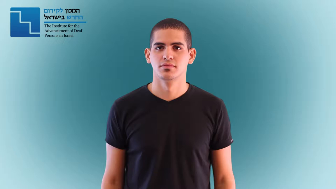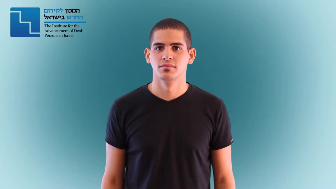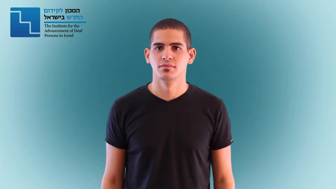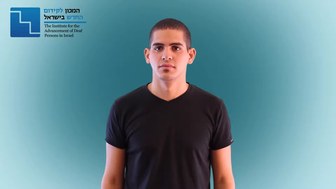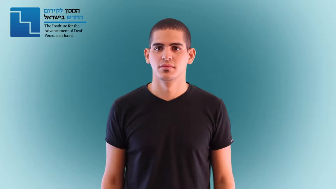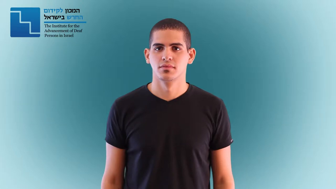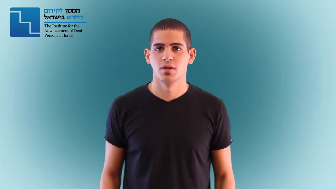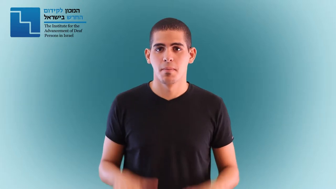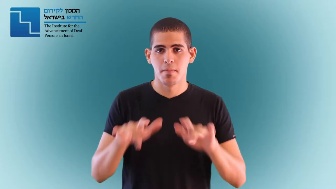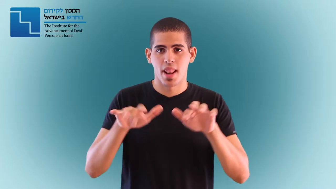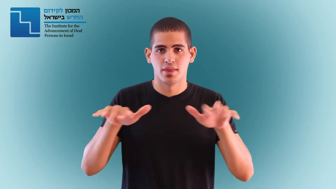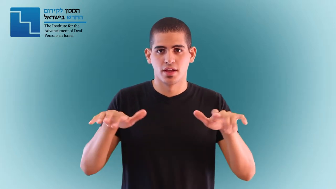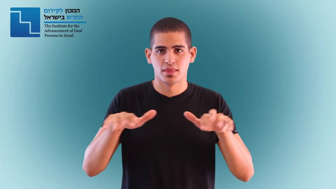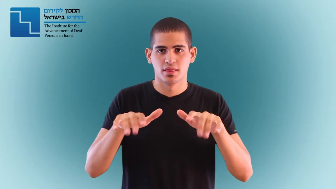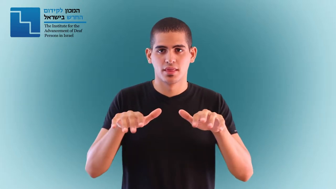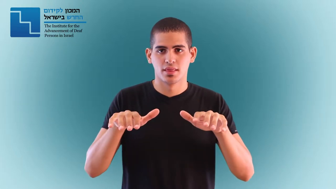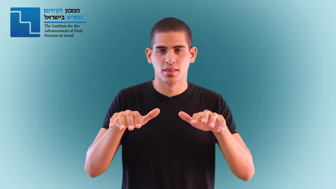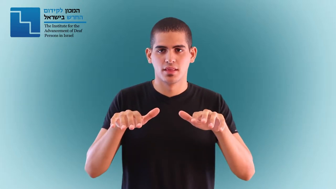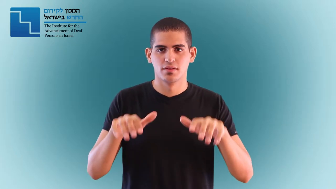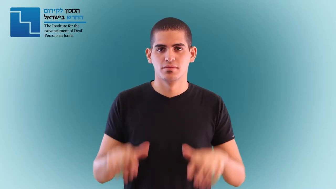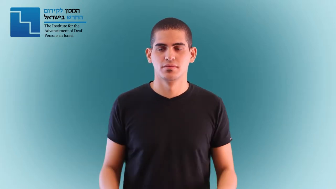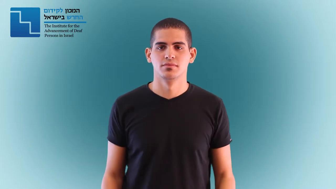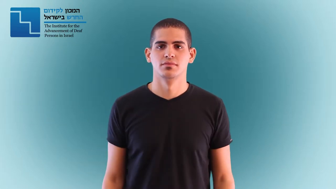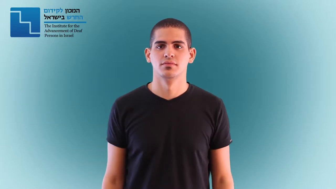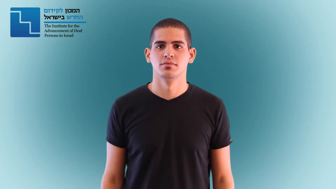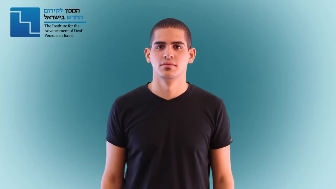מקלדת